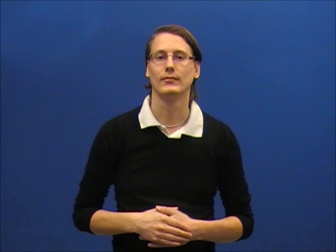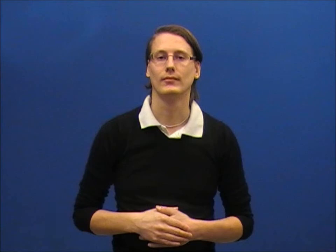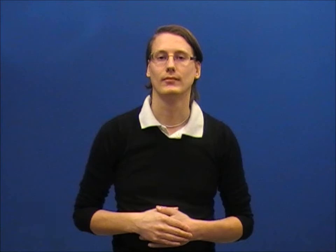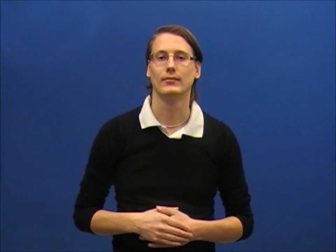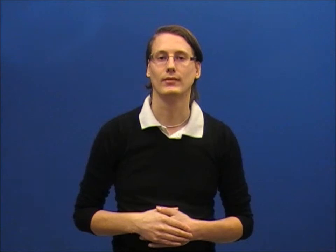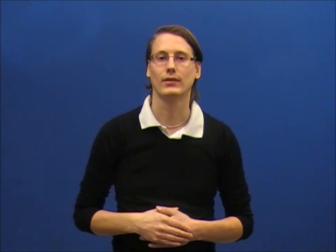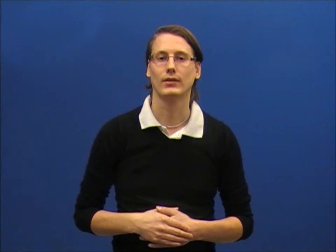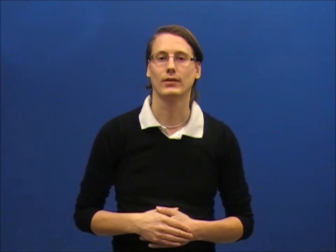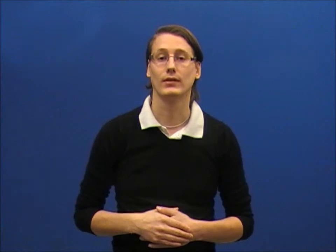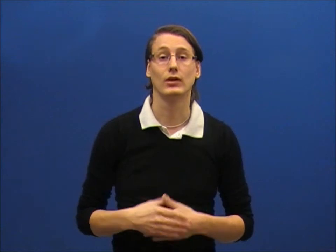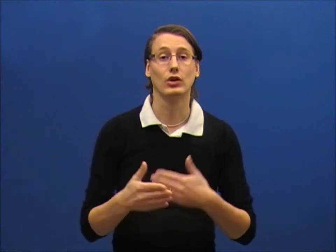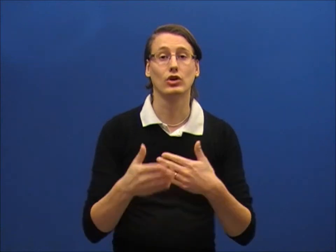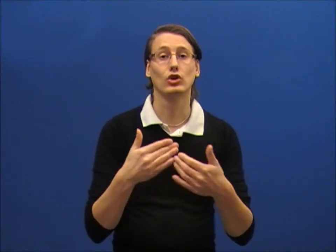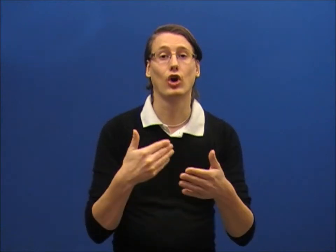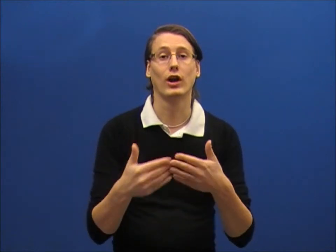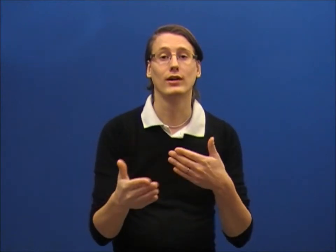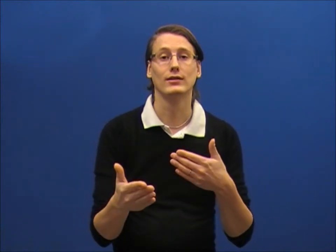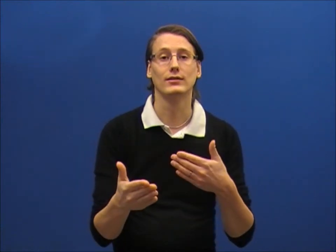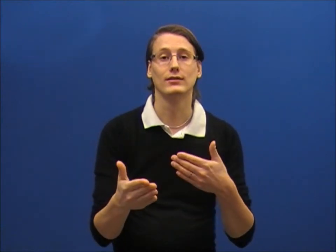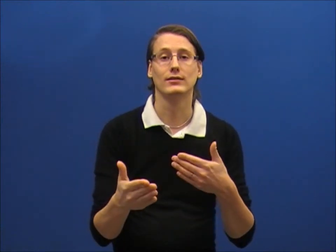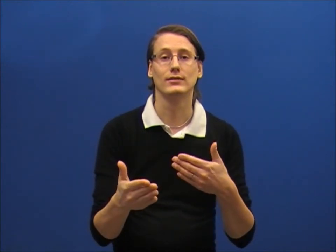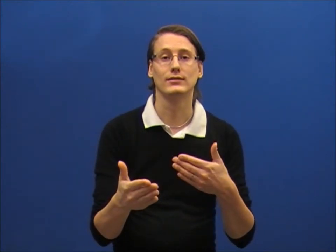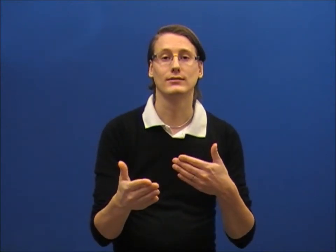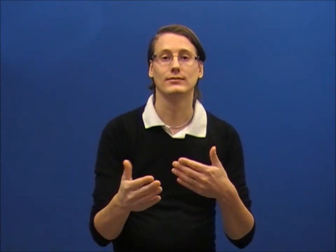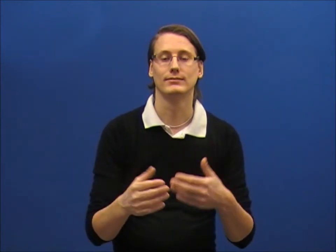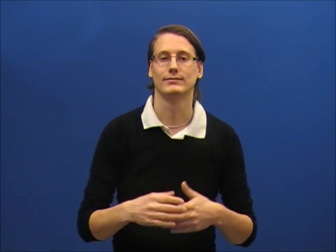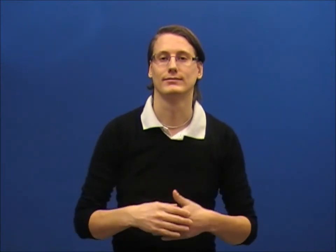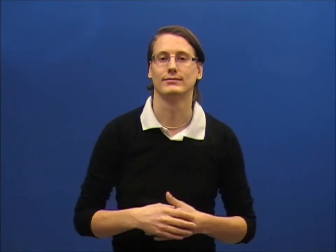GÖRA